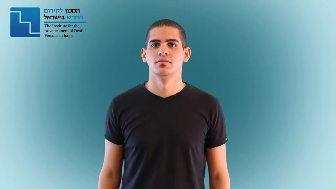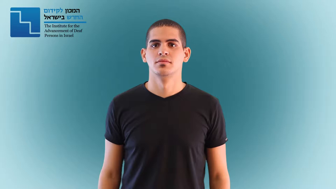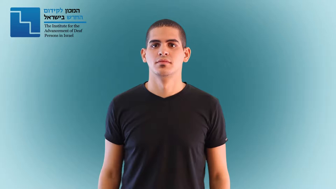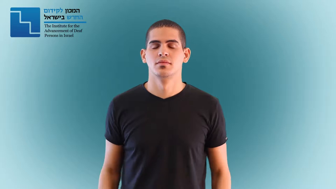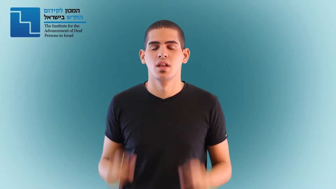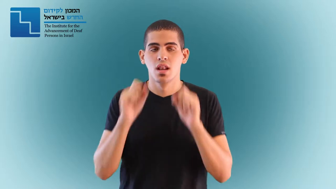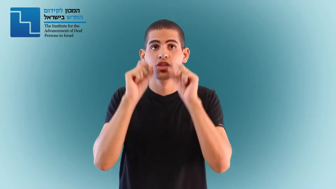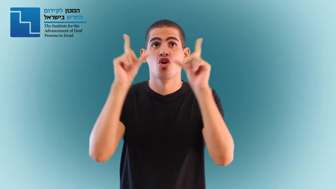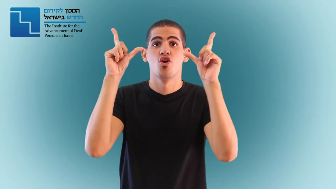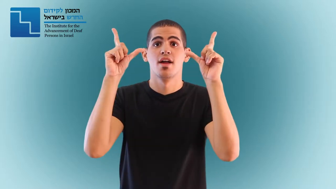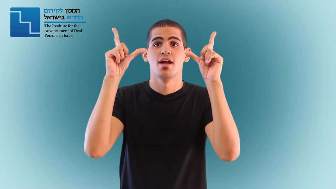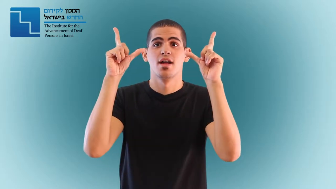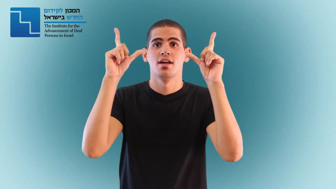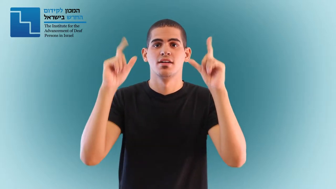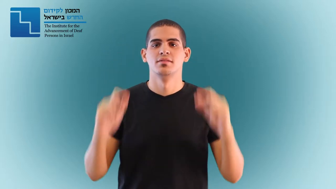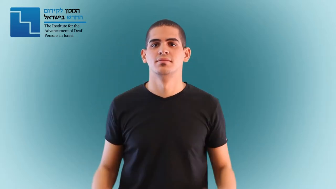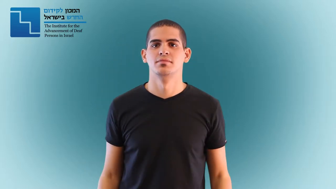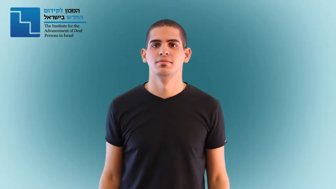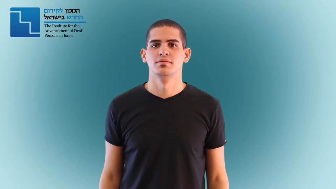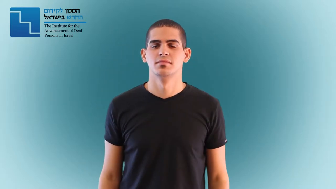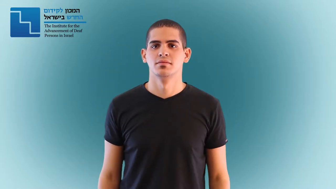להתעורר